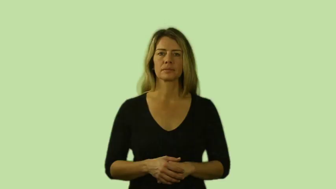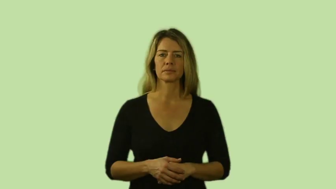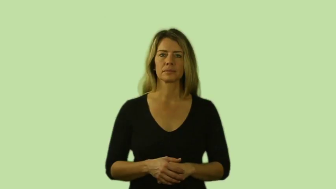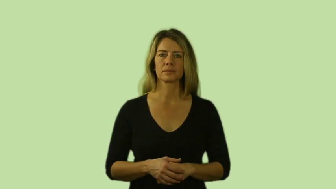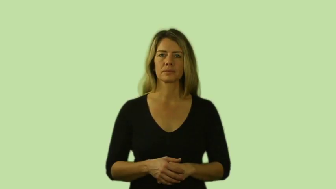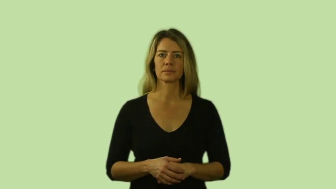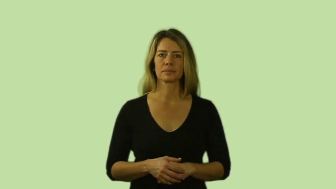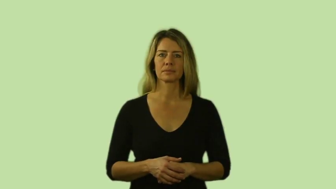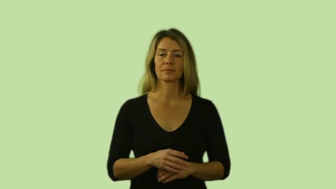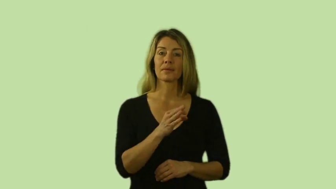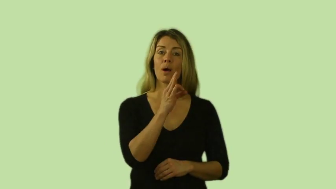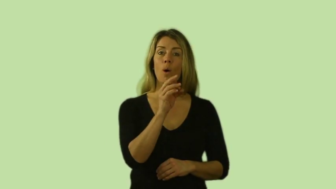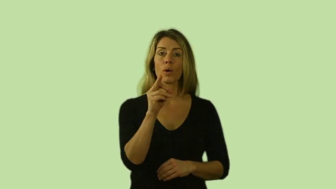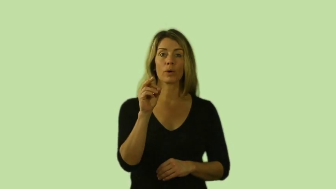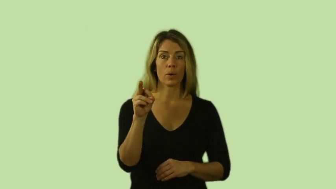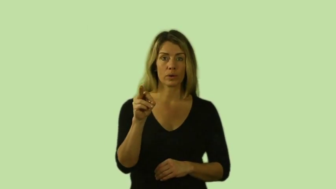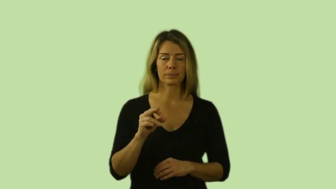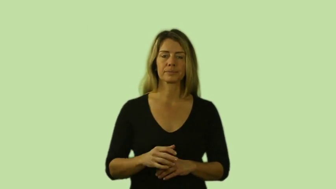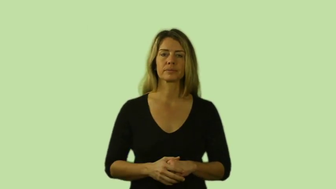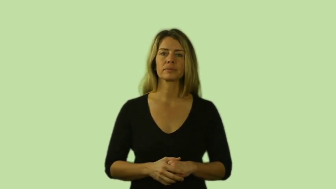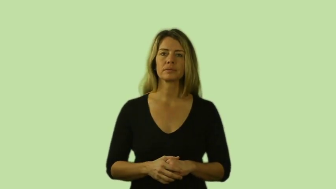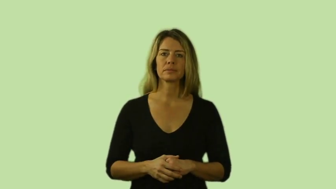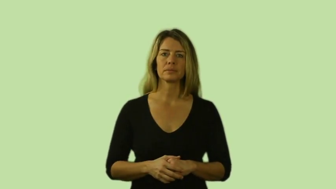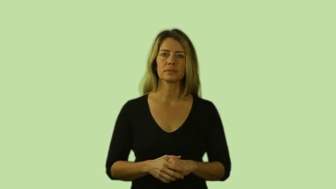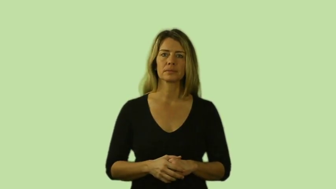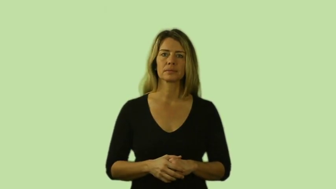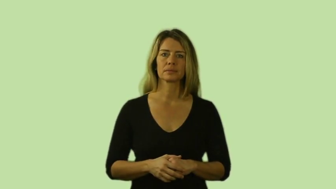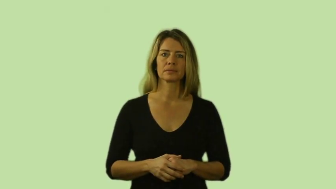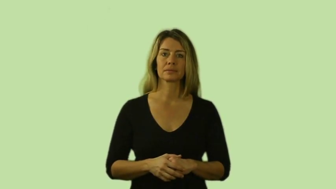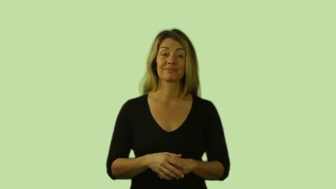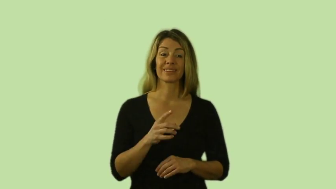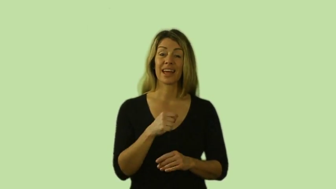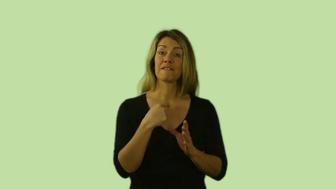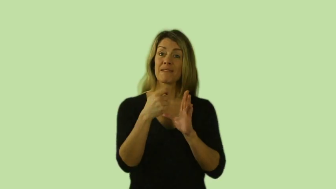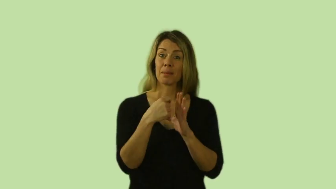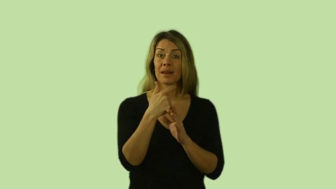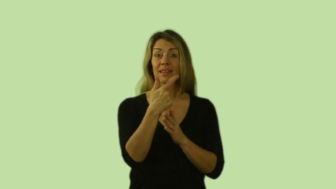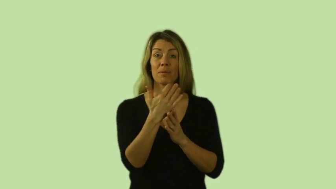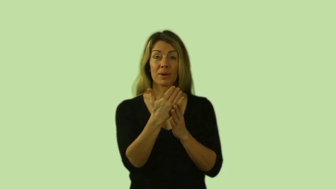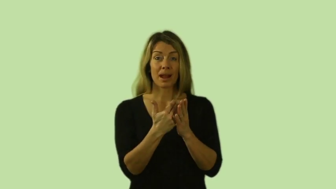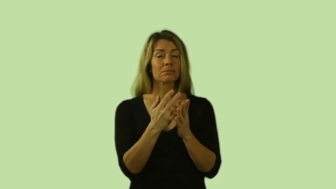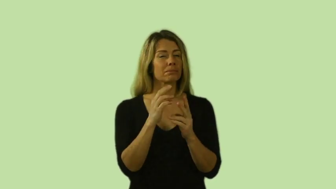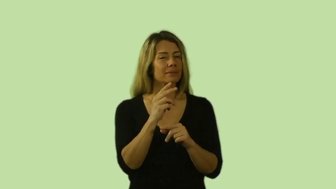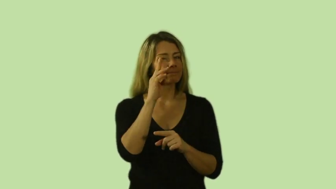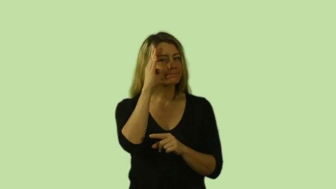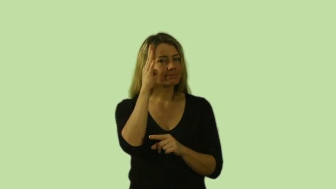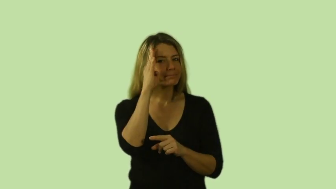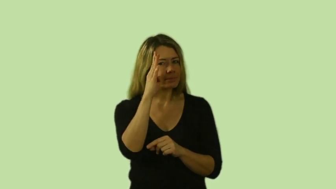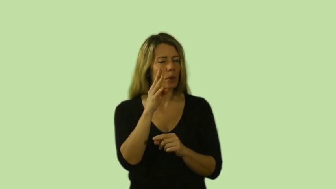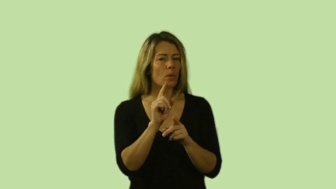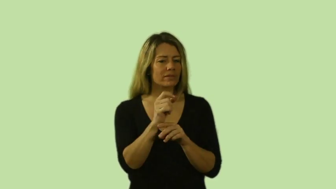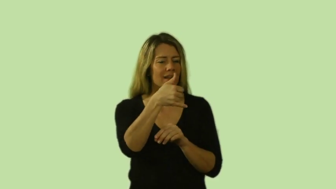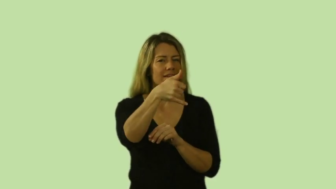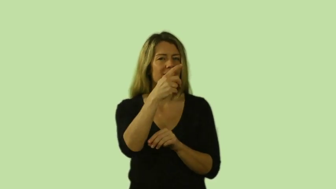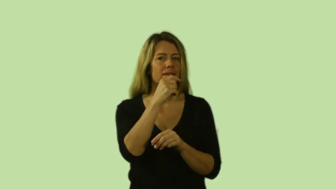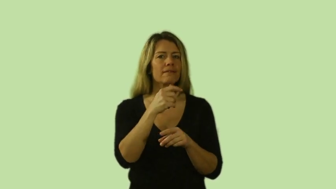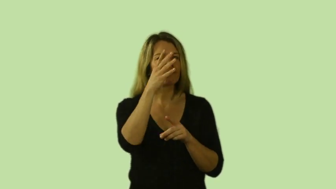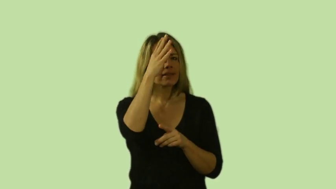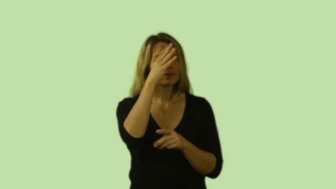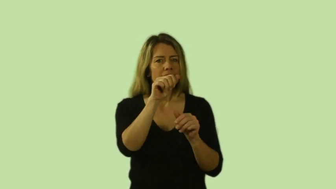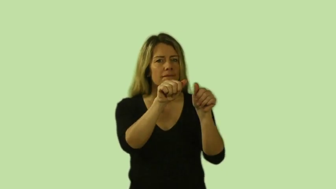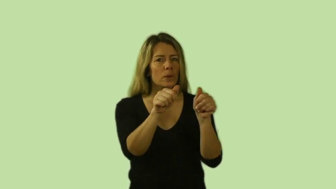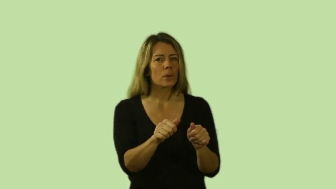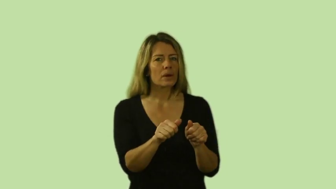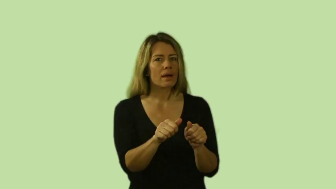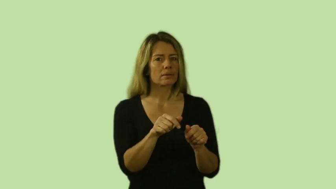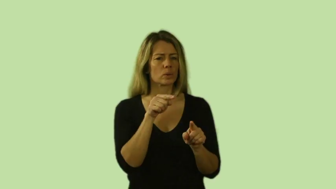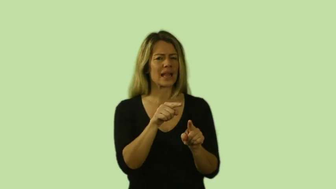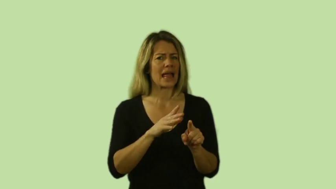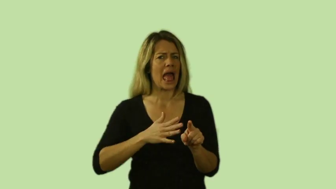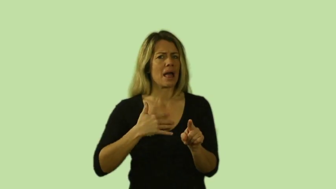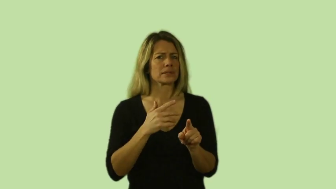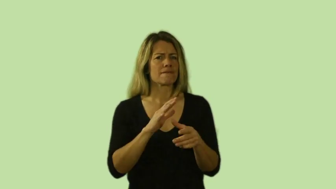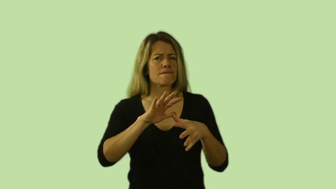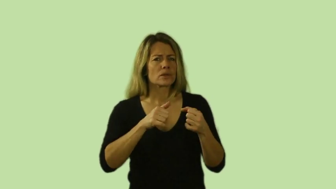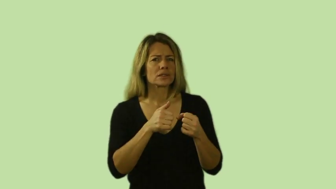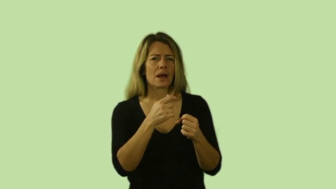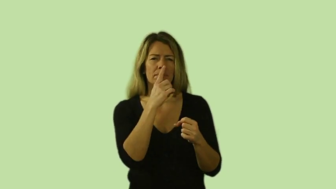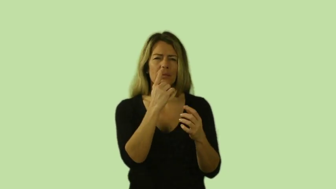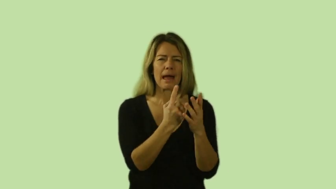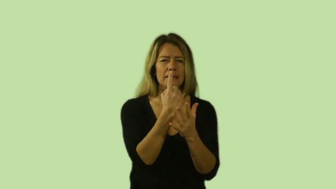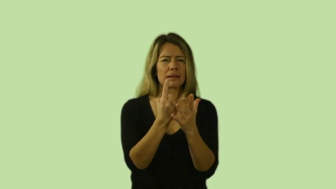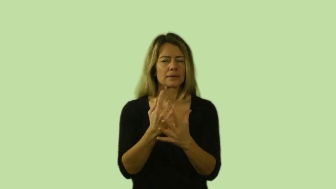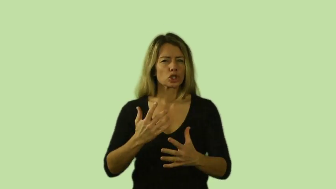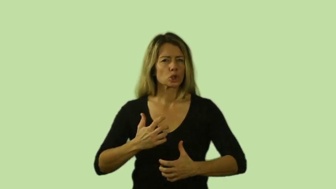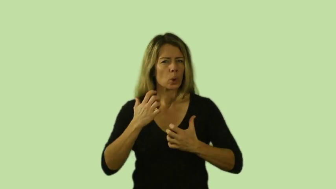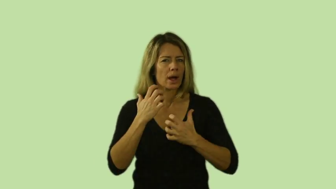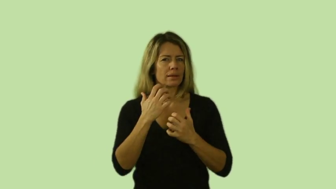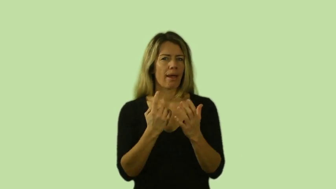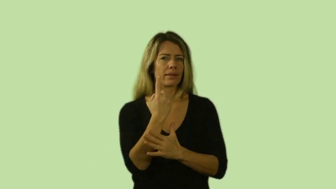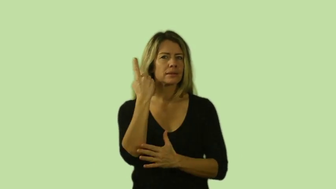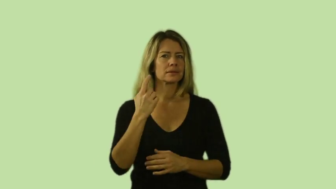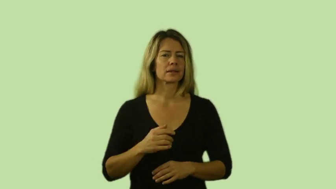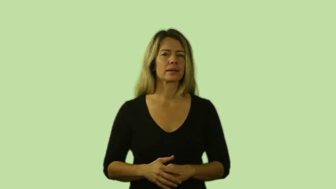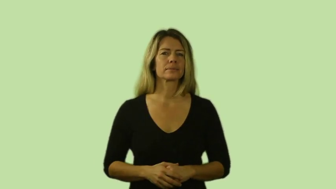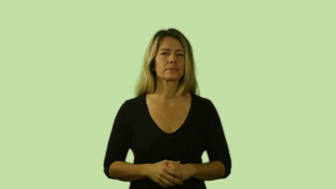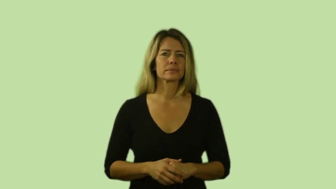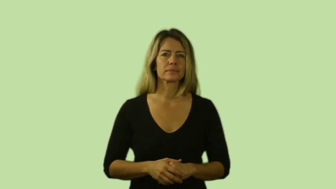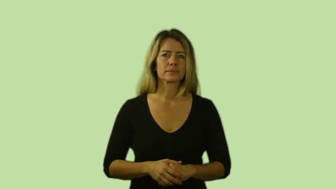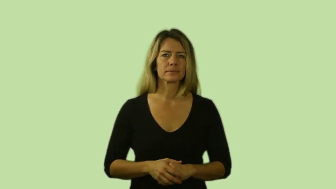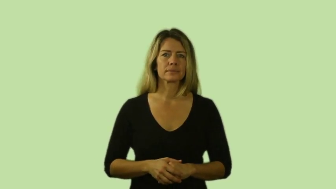skräck